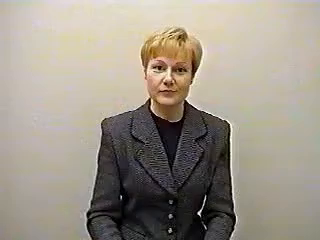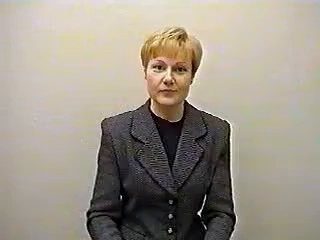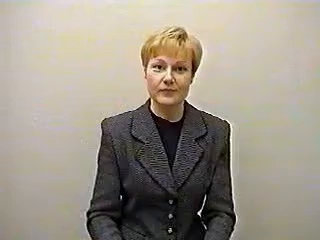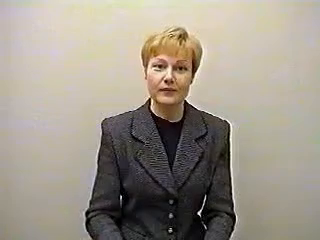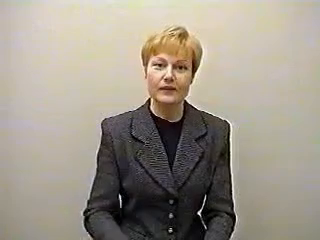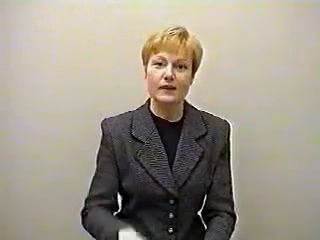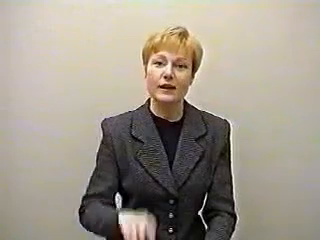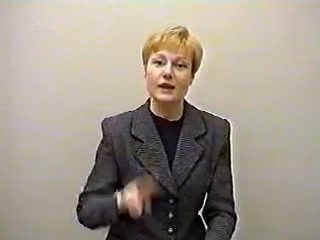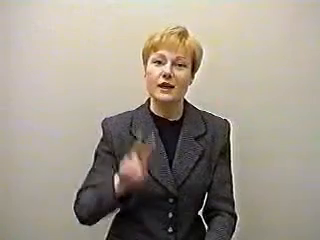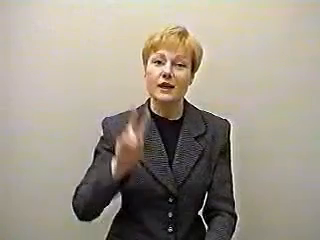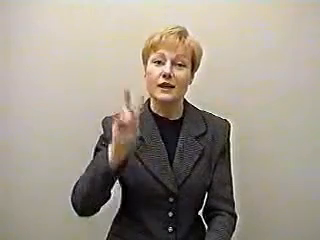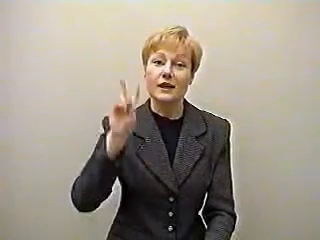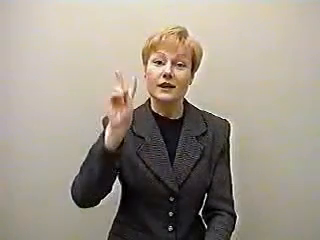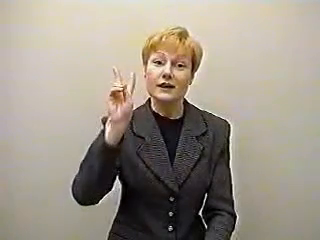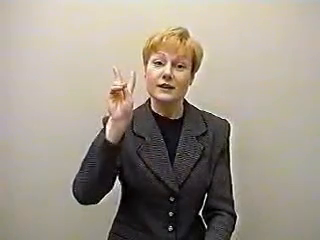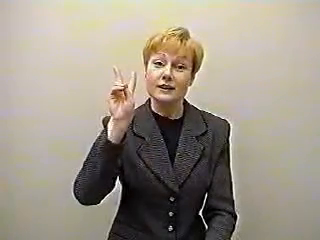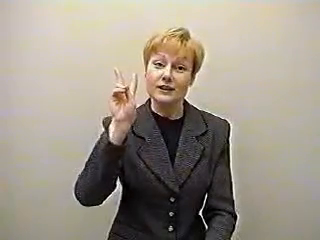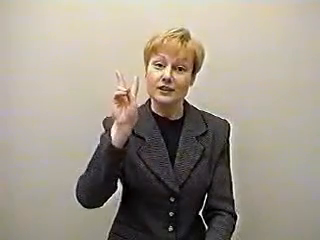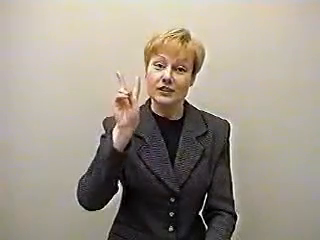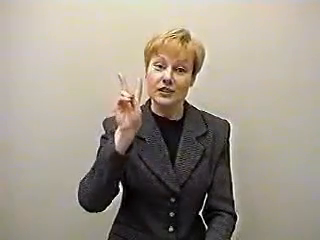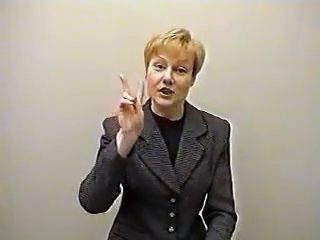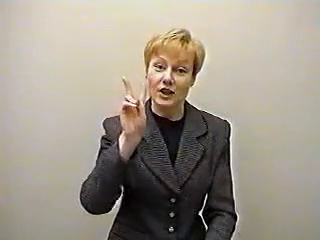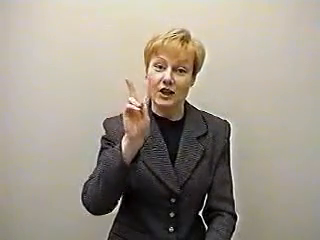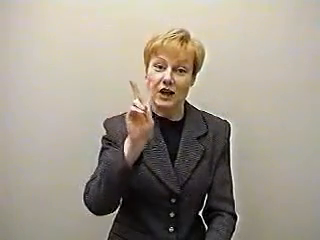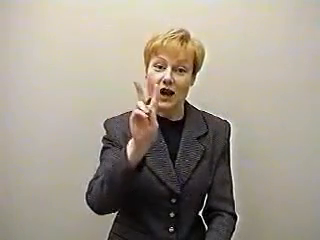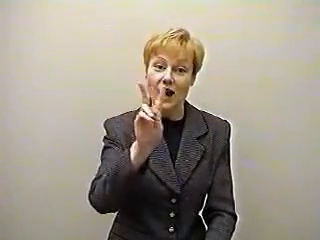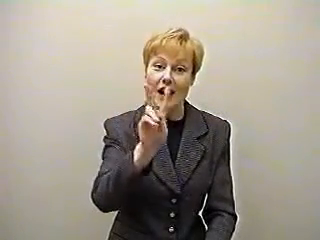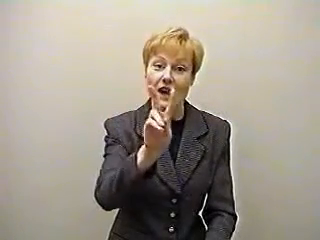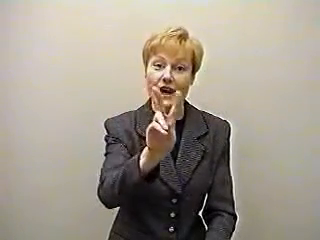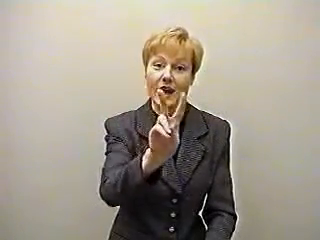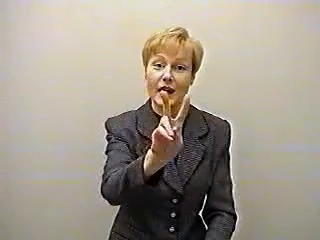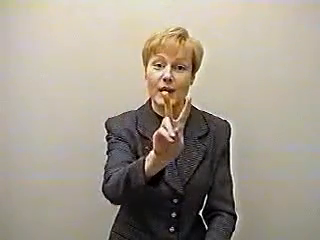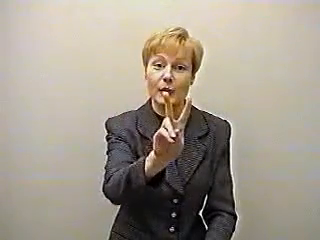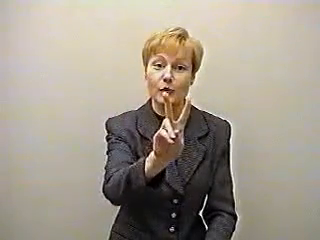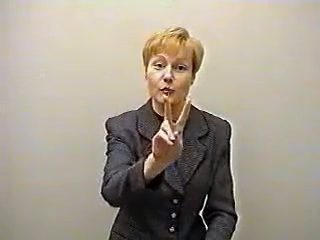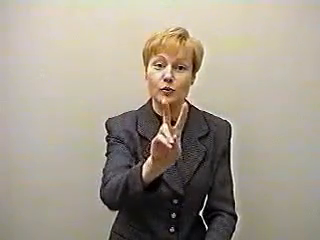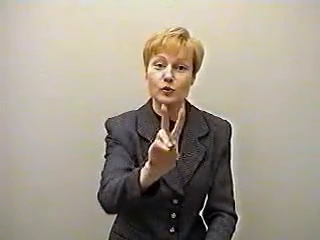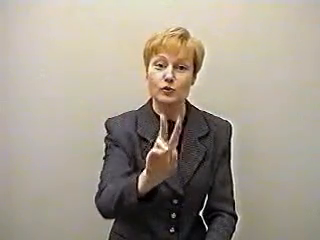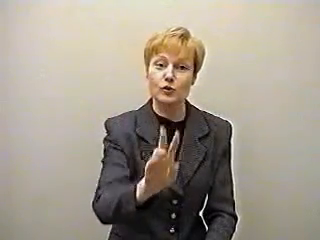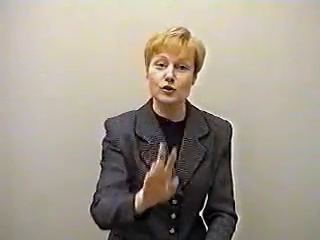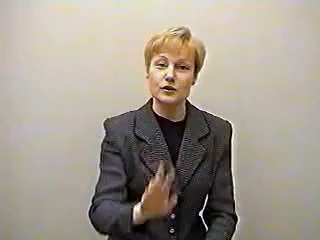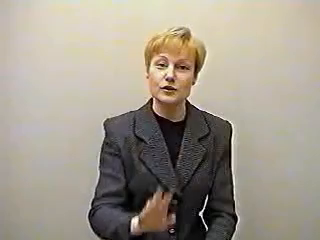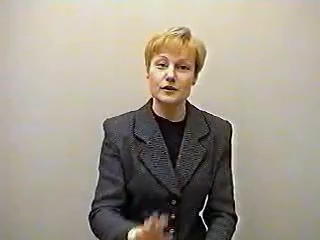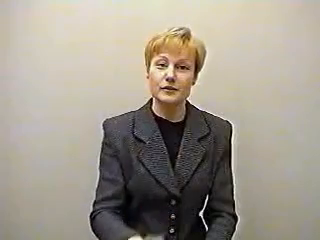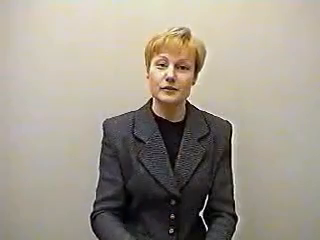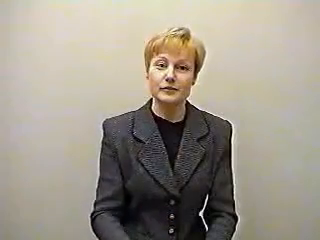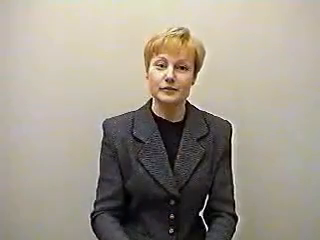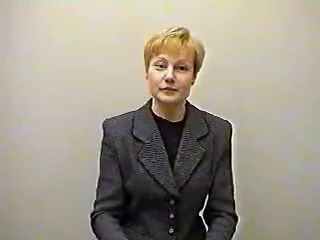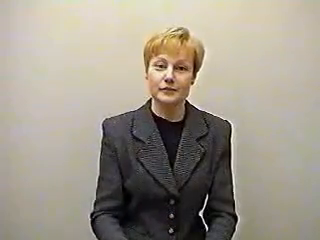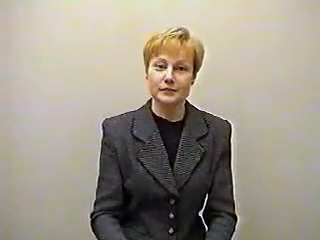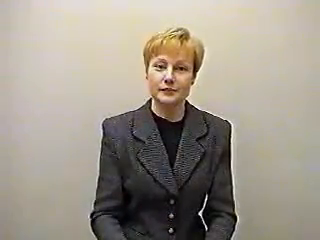троллейбус